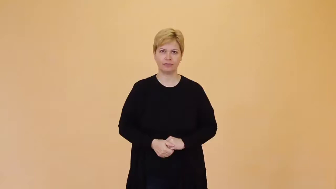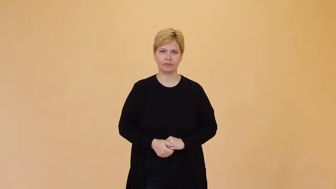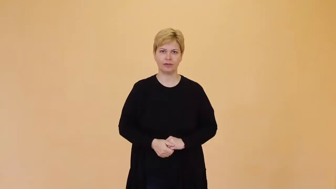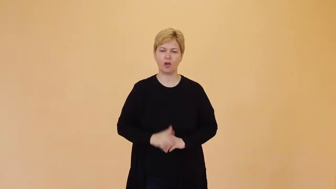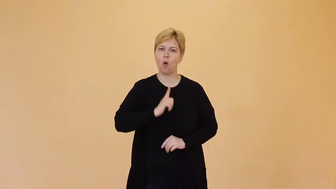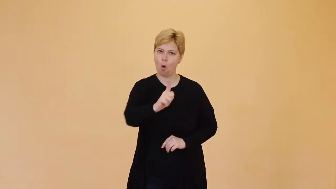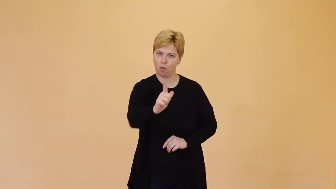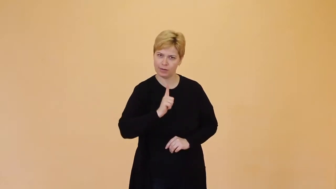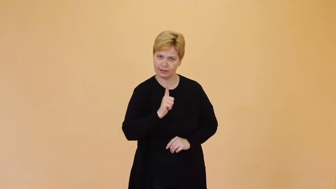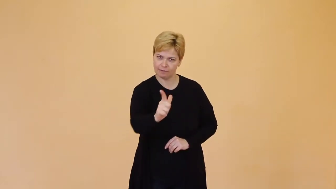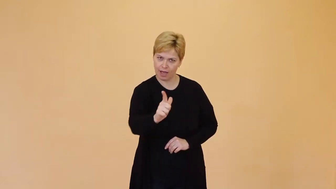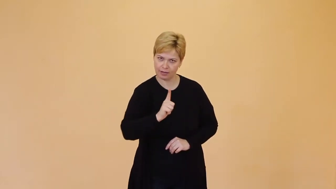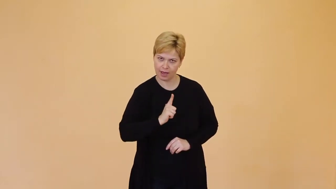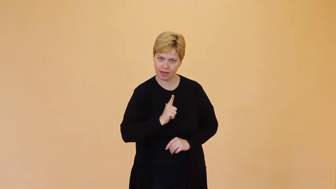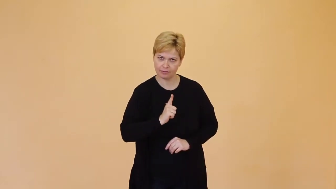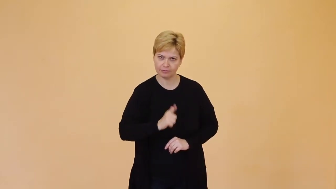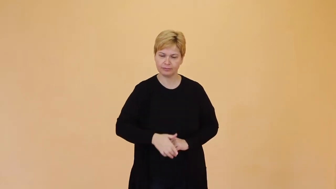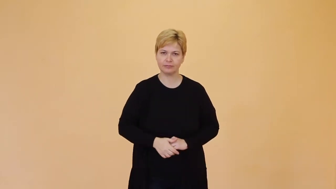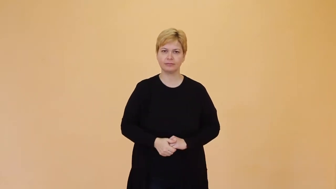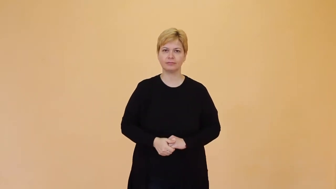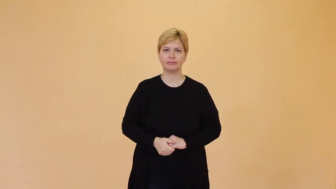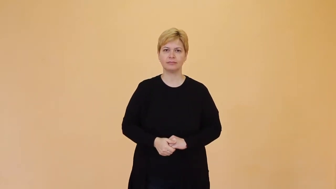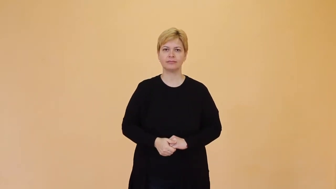obidvaja